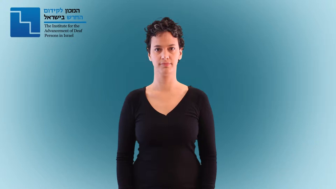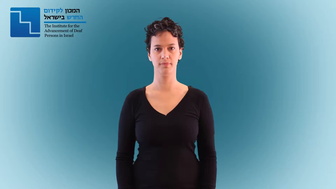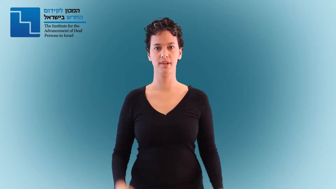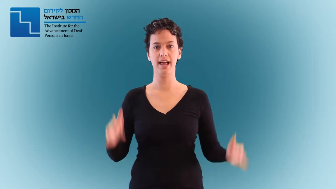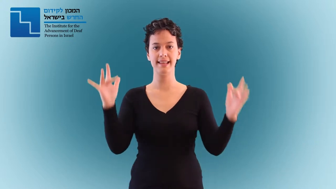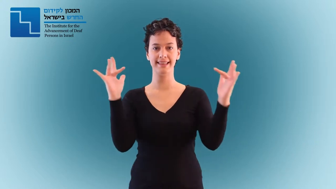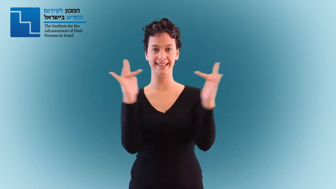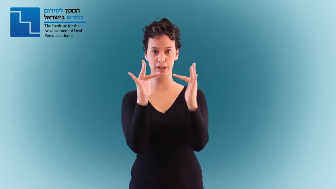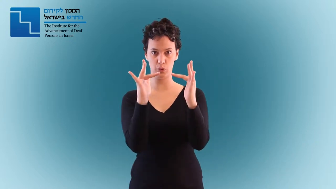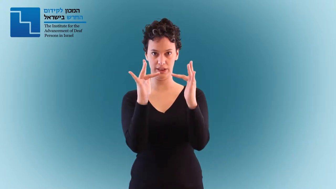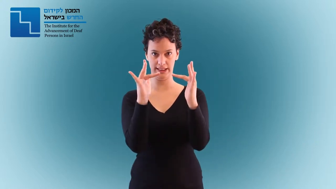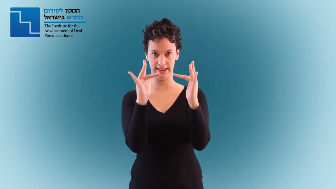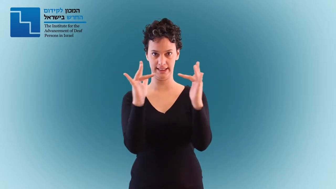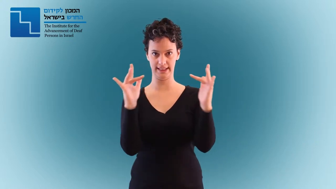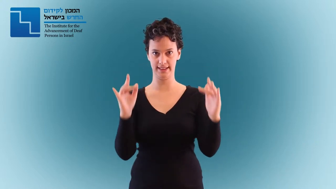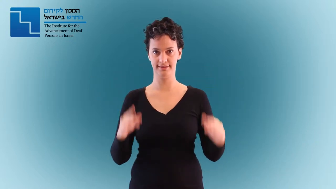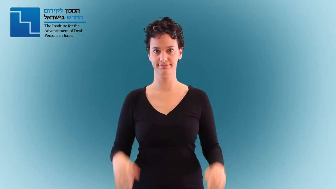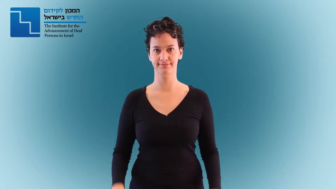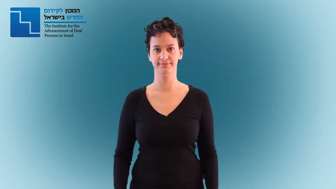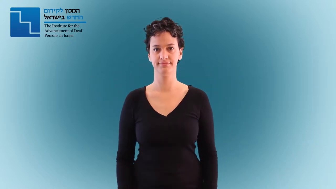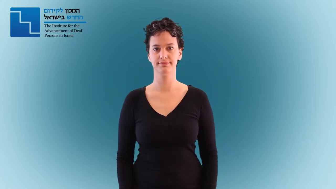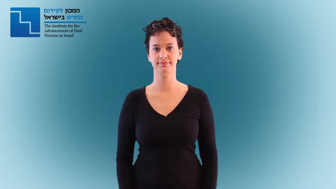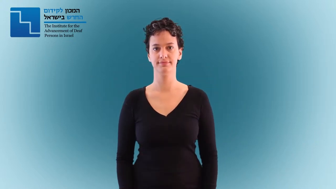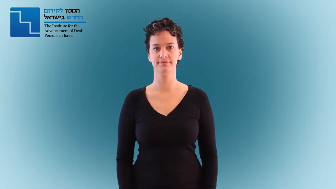ניגוד